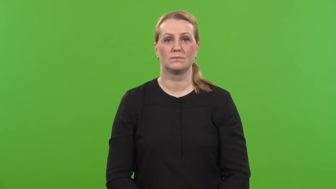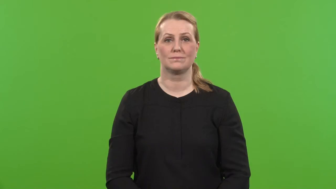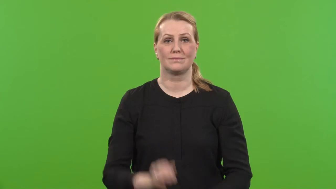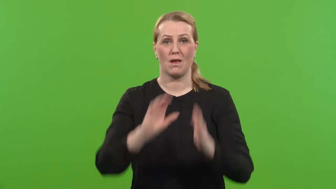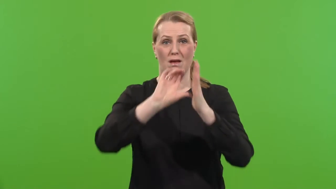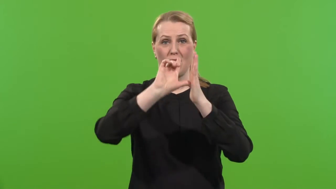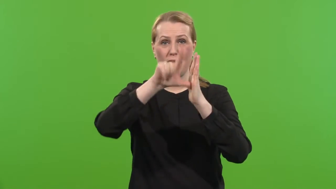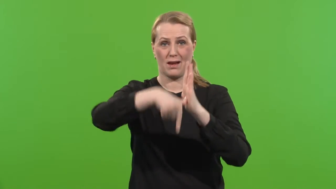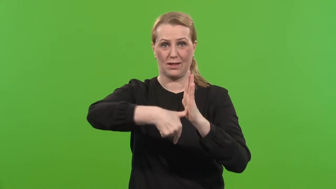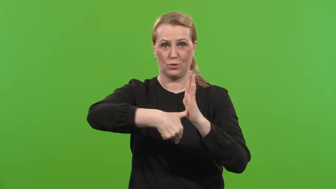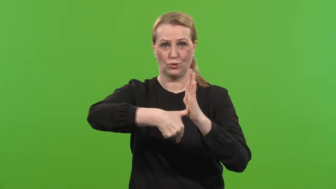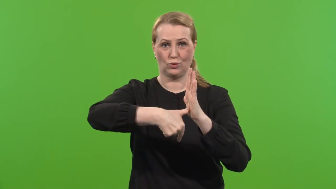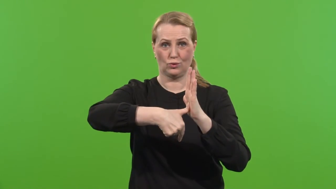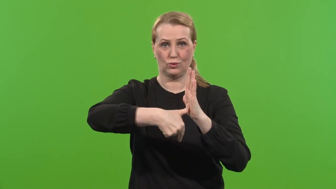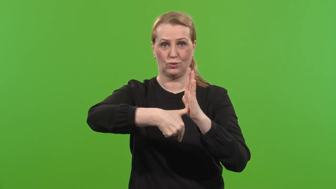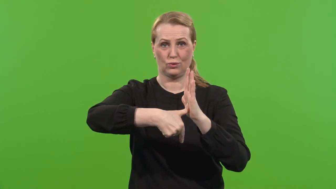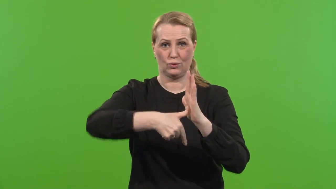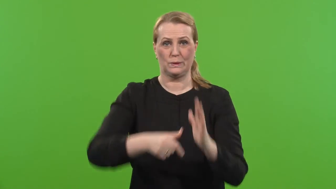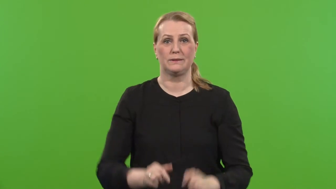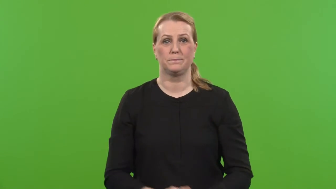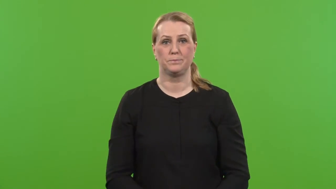66